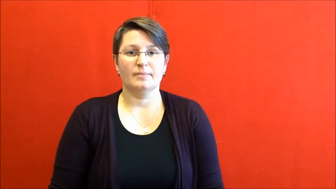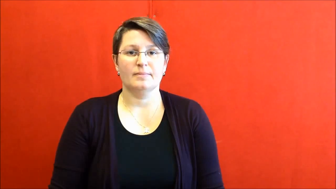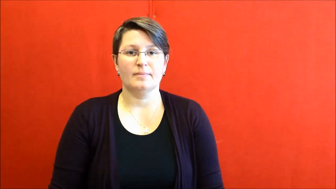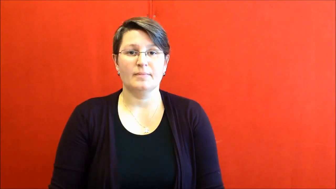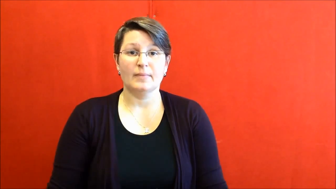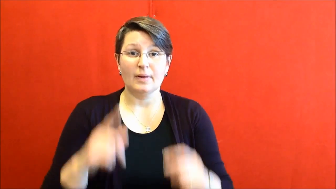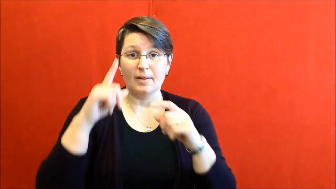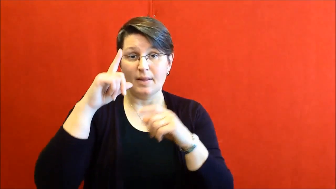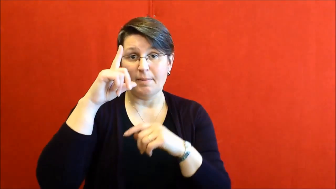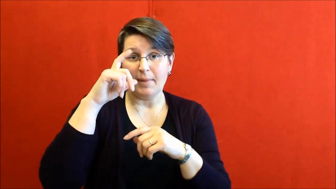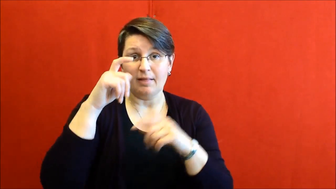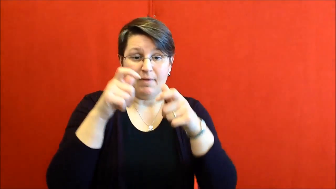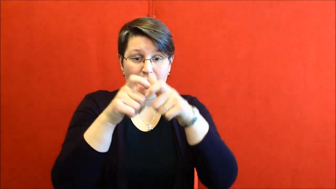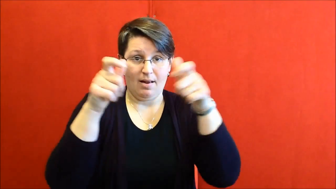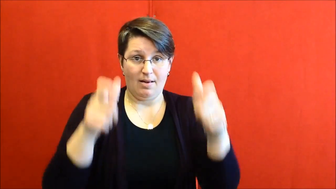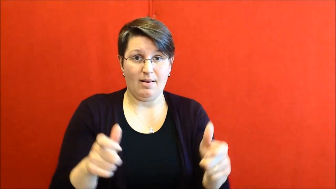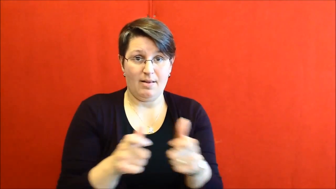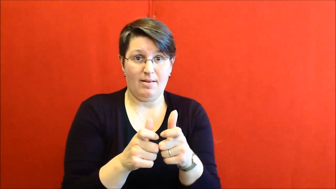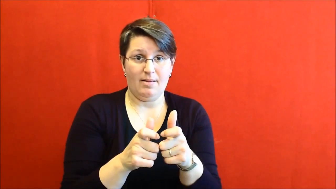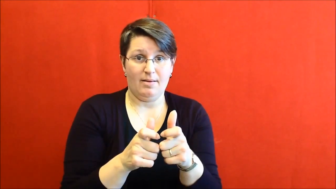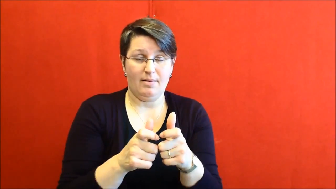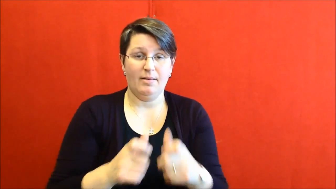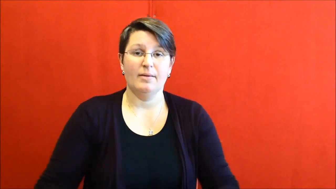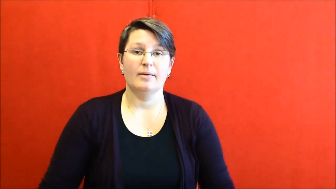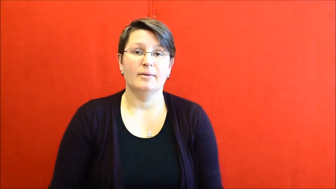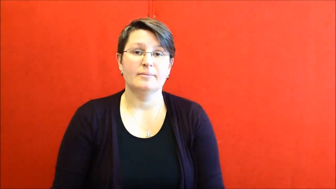Myndavél kassi